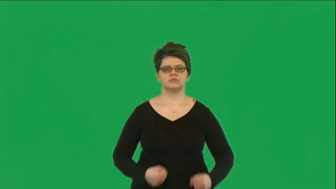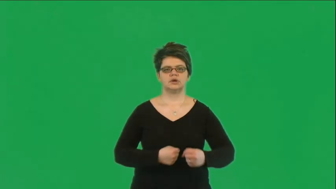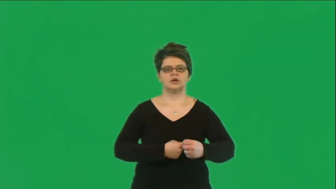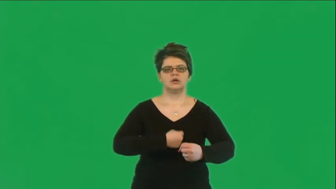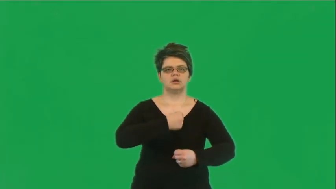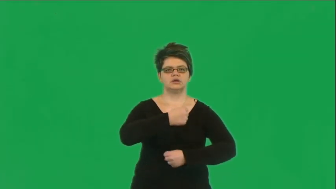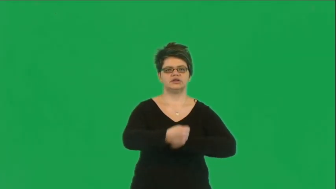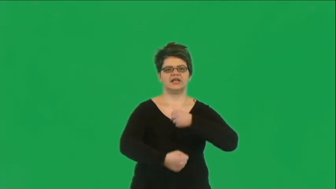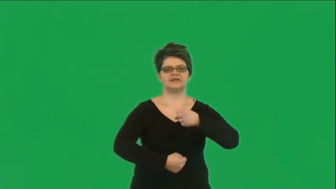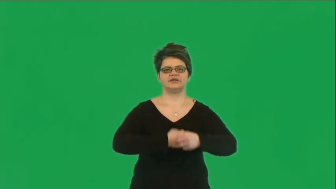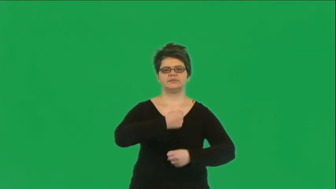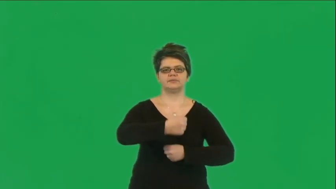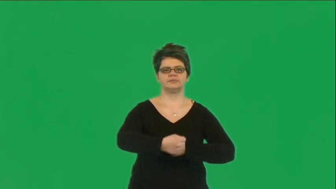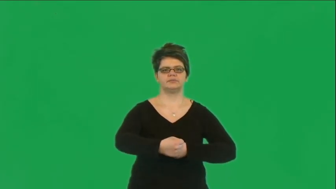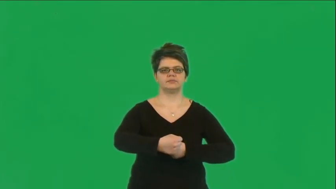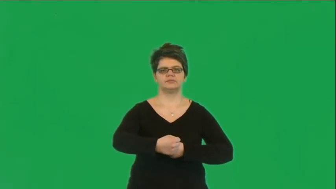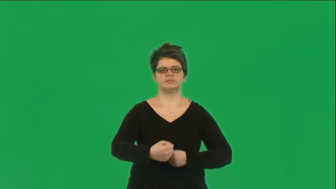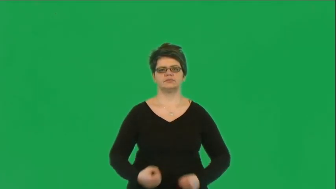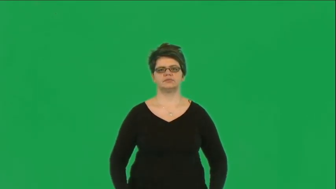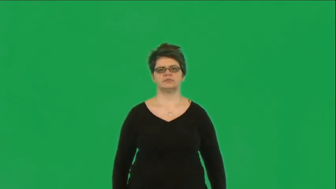dziać